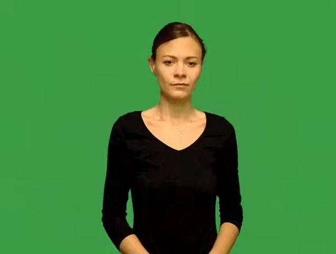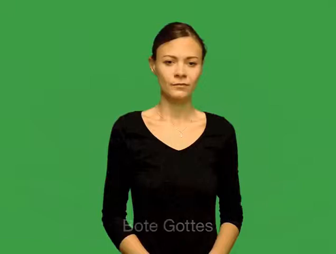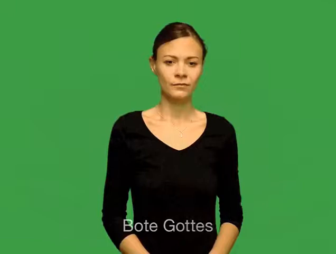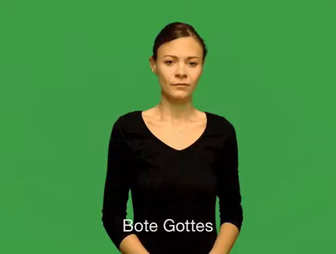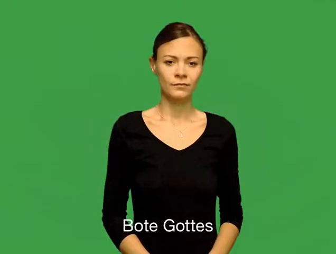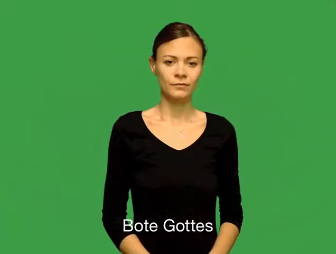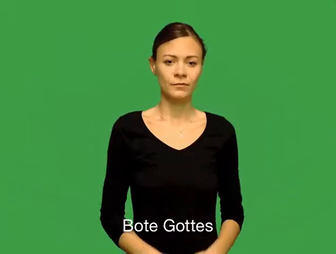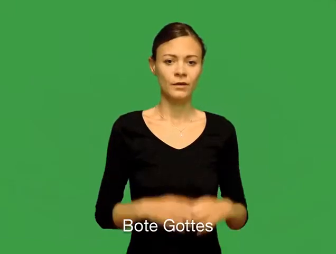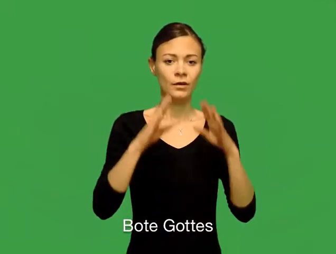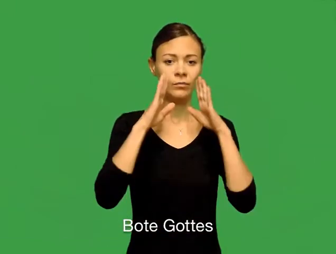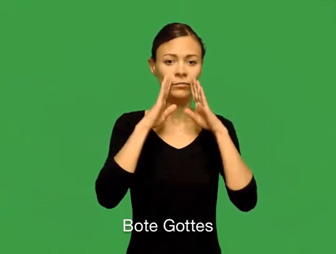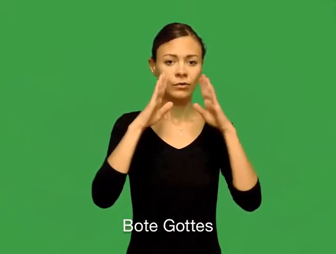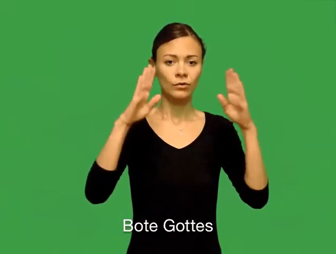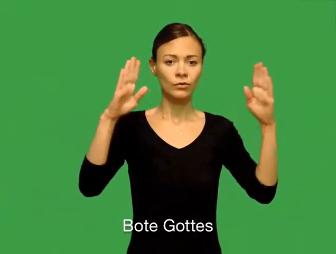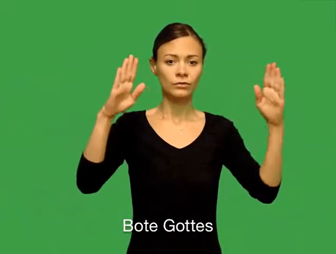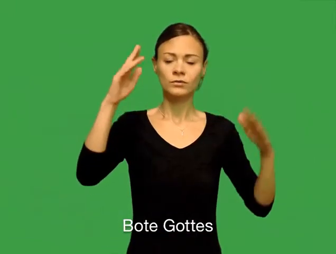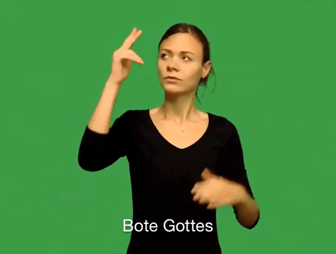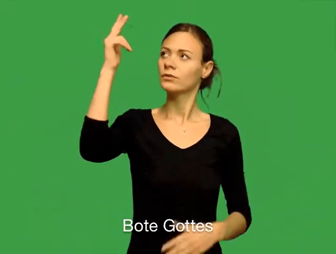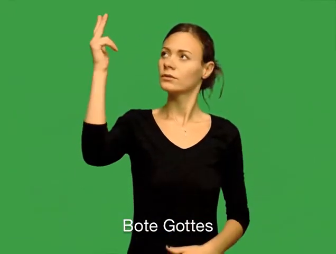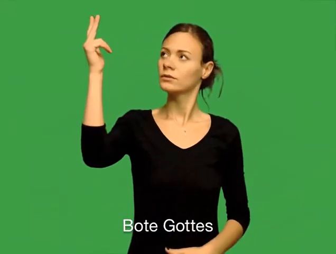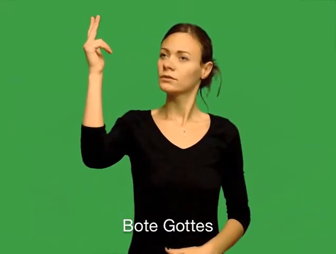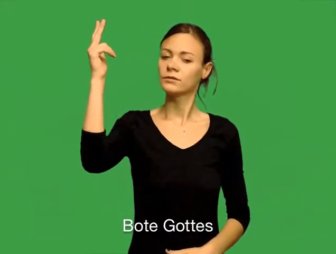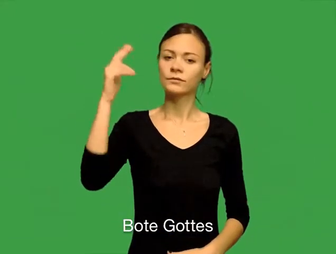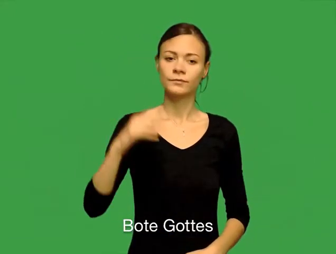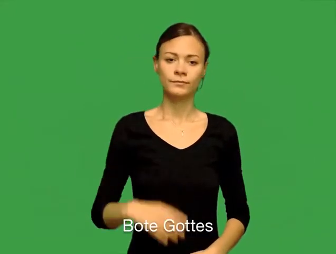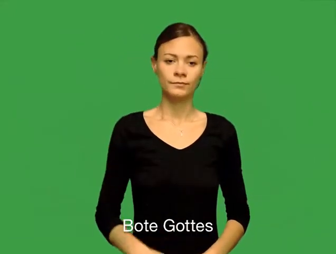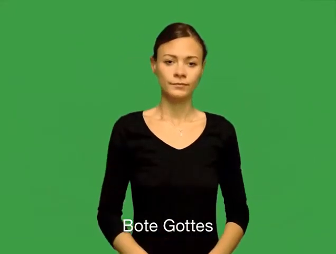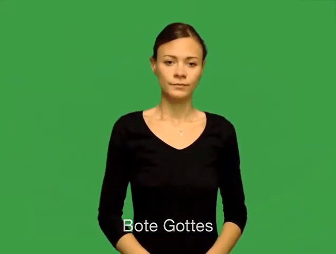Bote Gottes